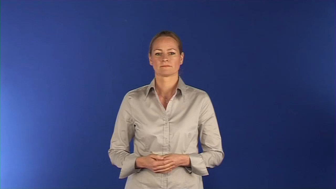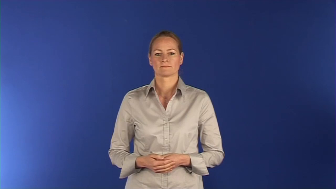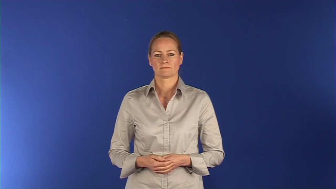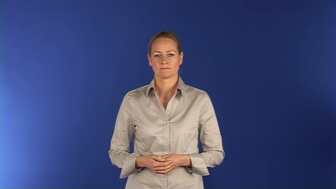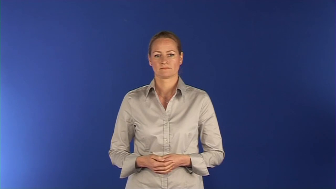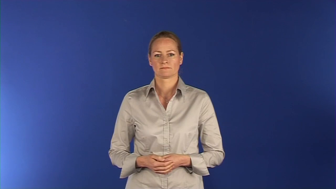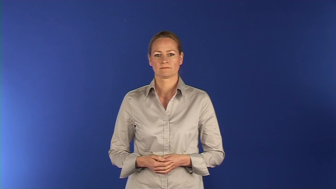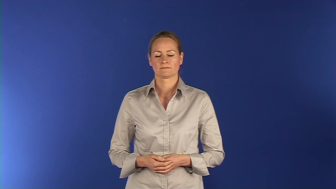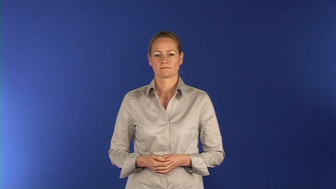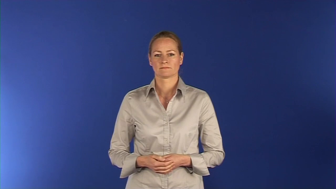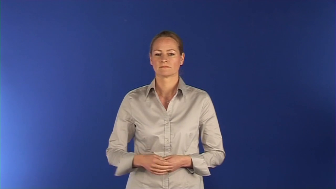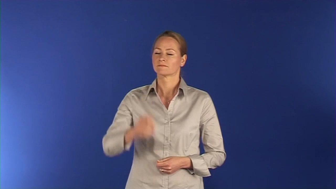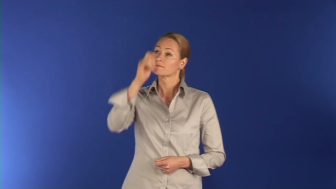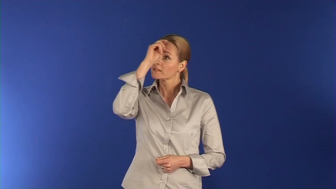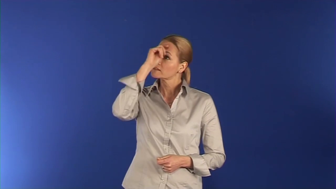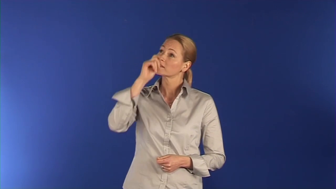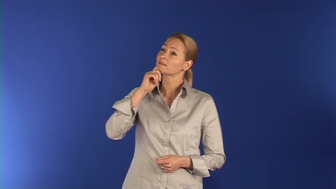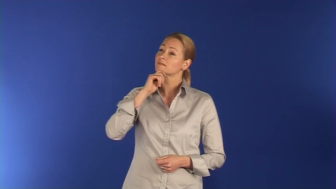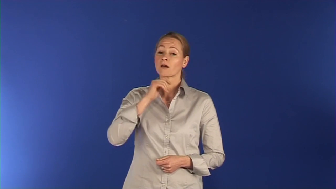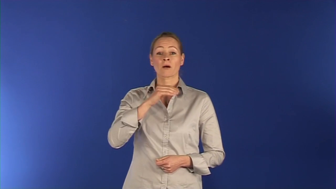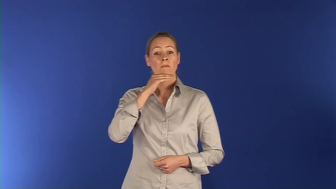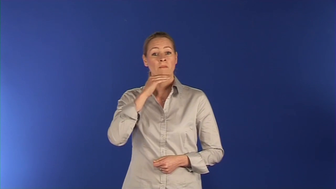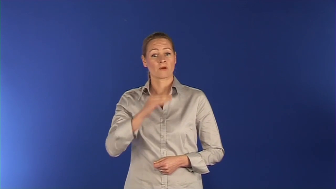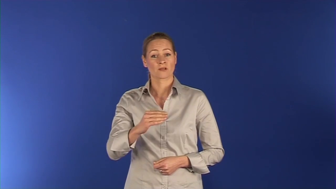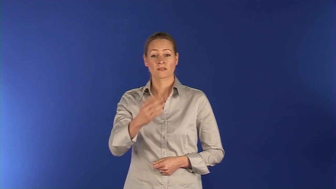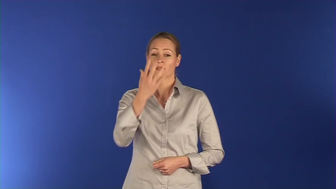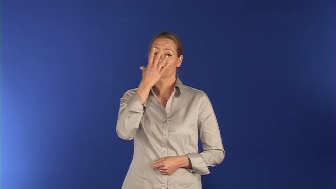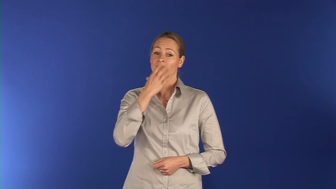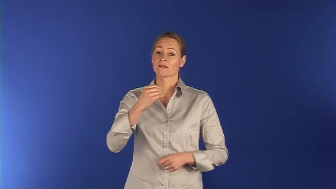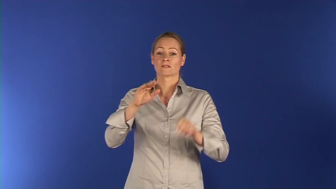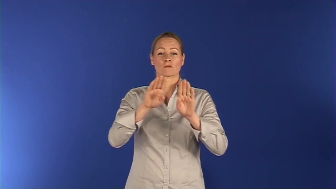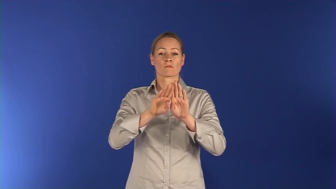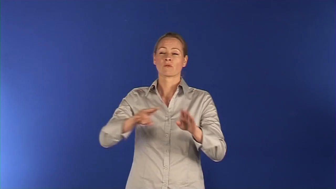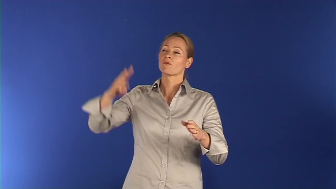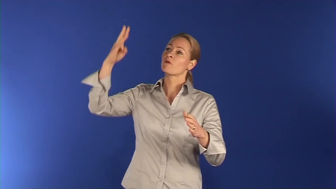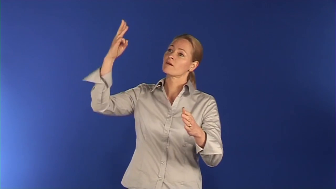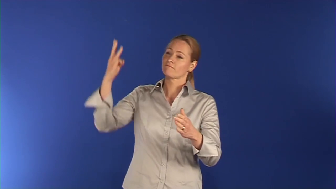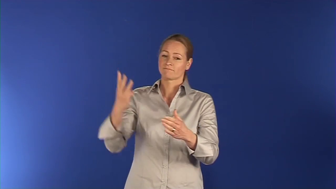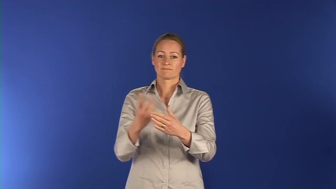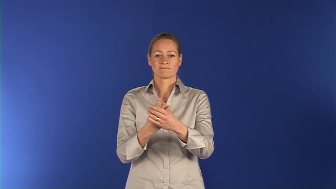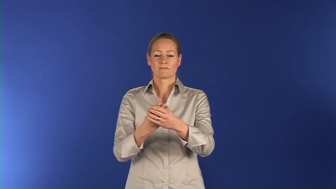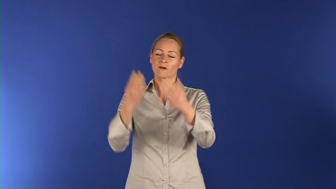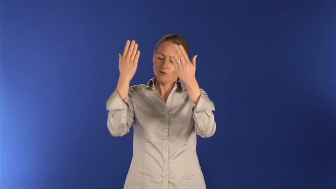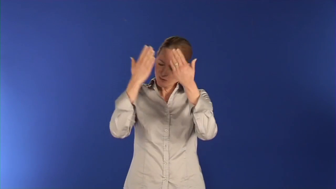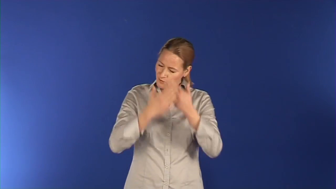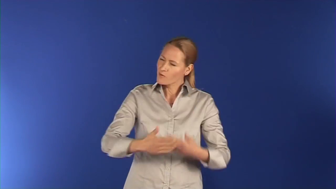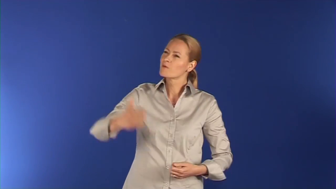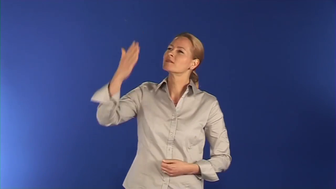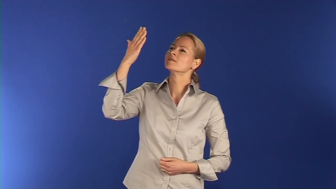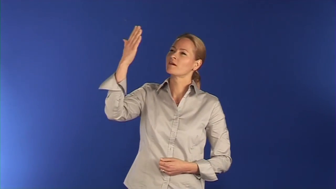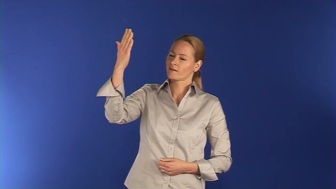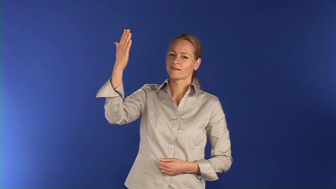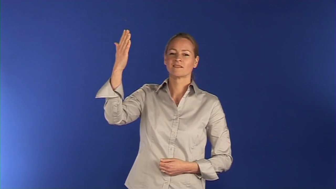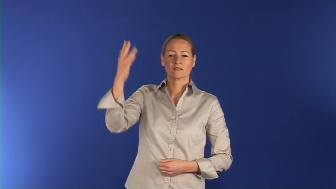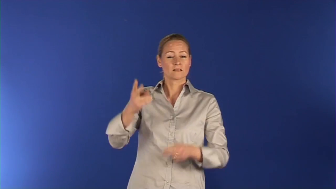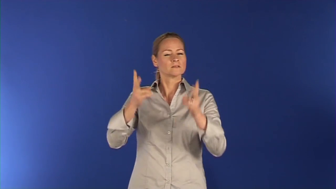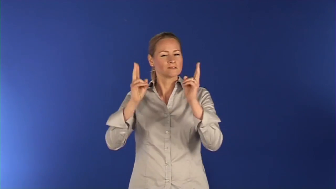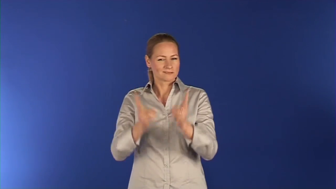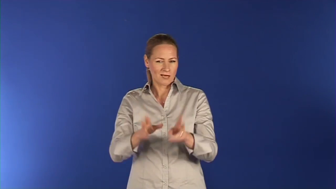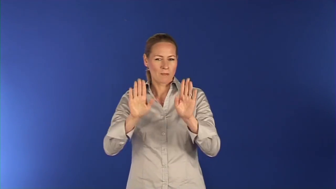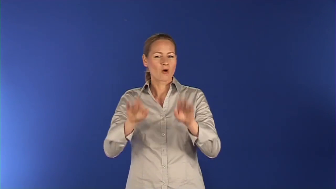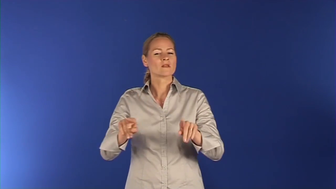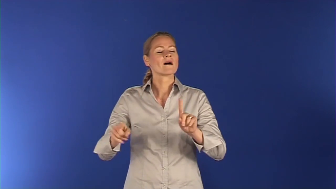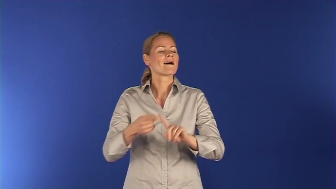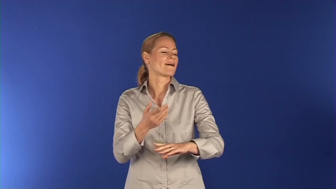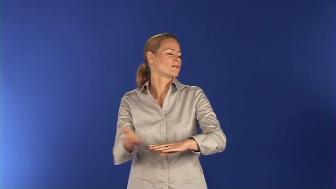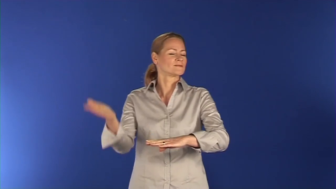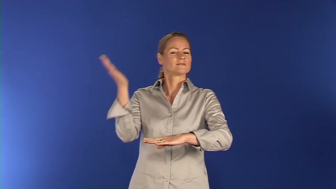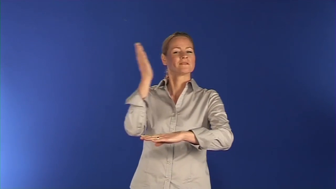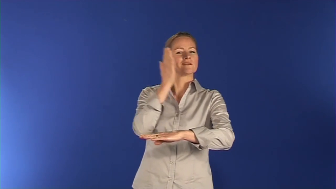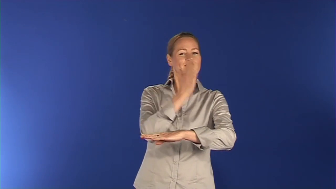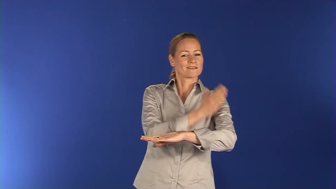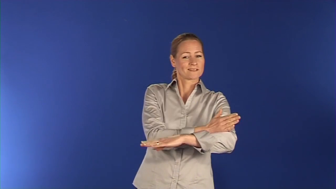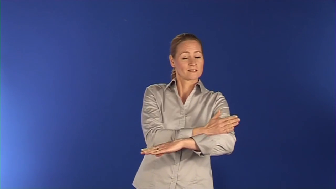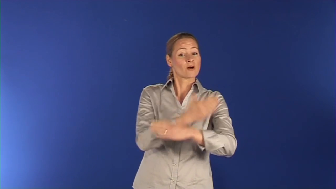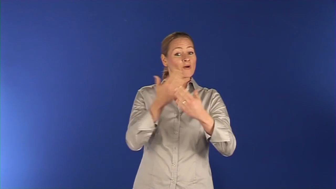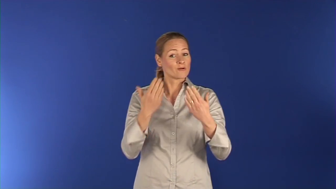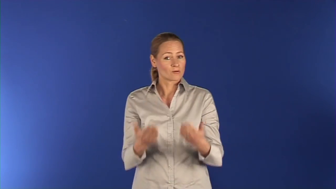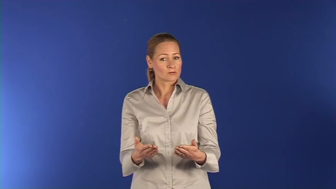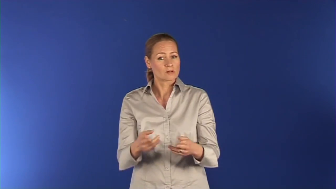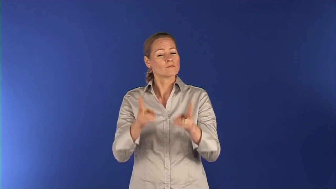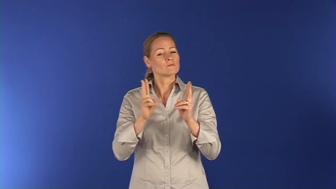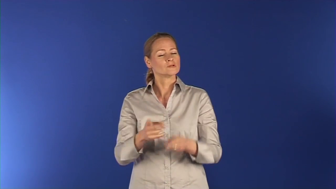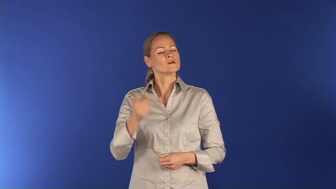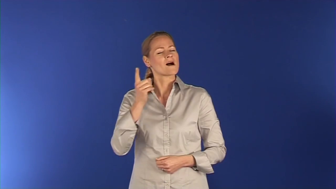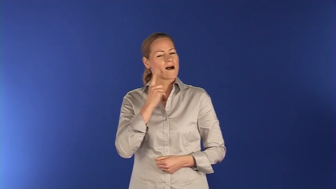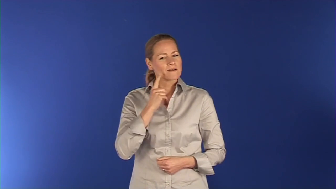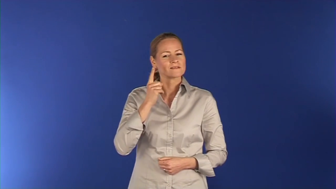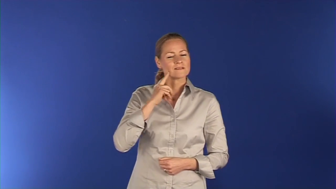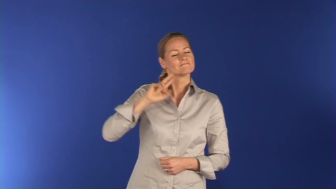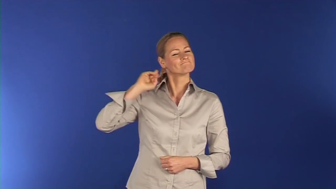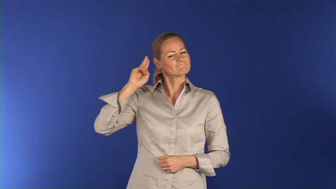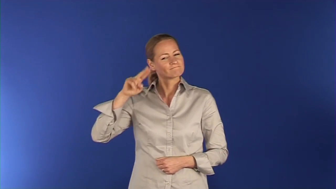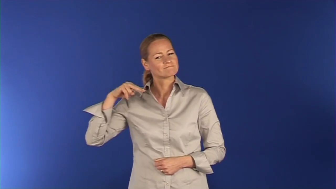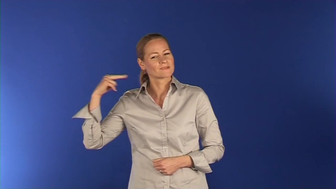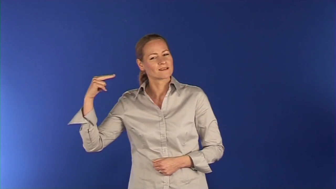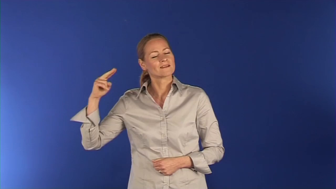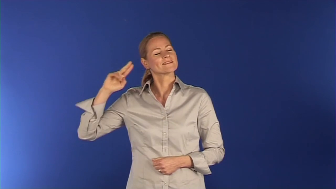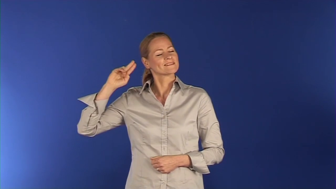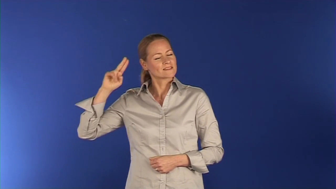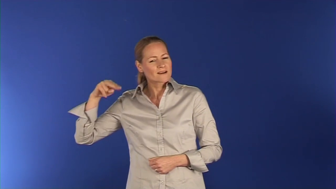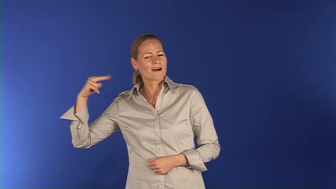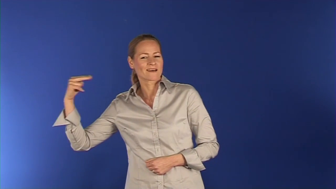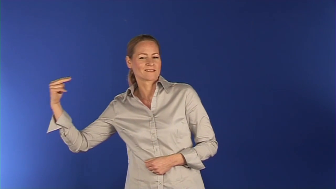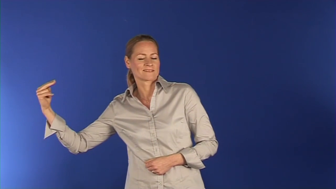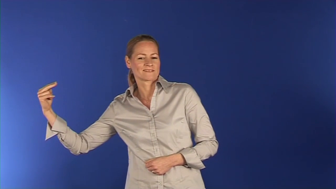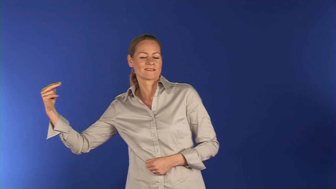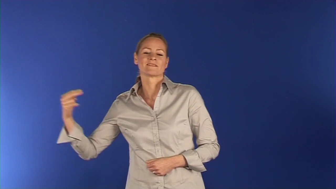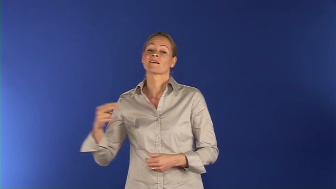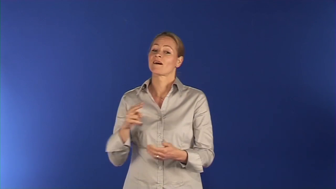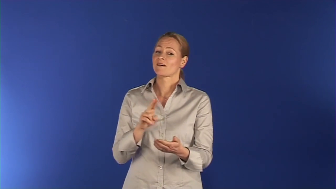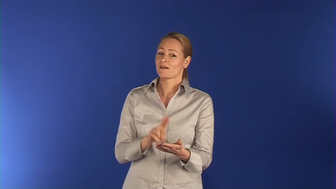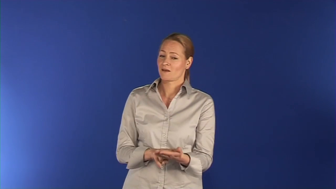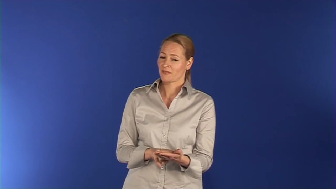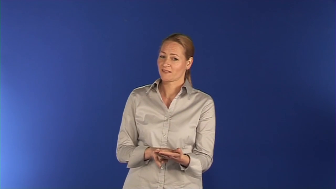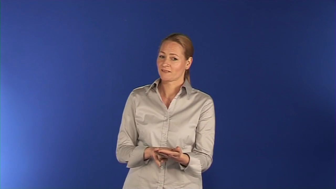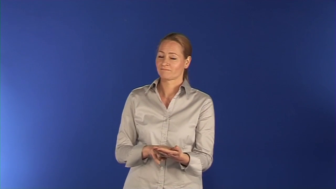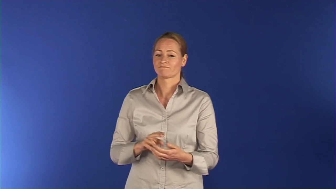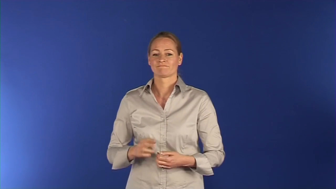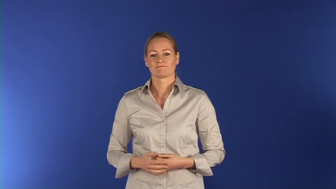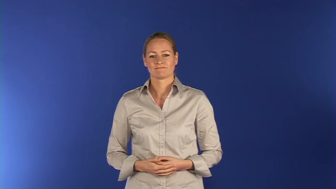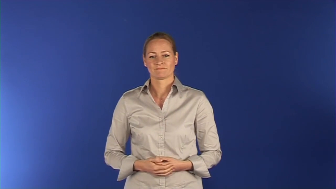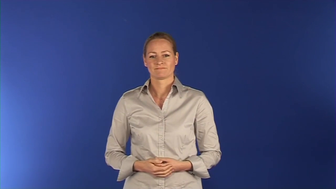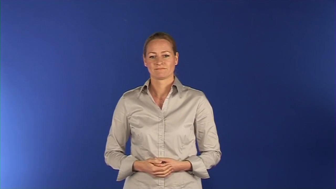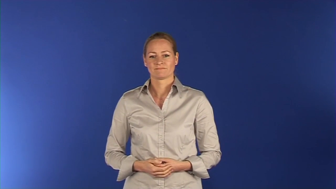Pieni kunnia